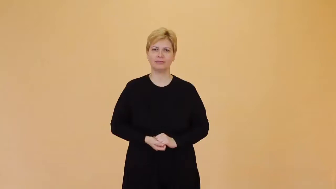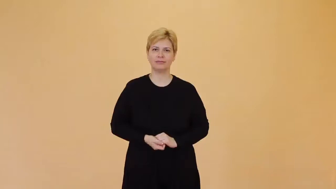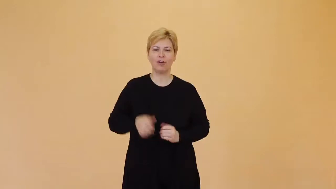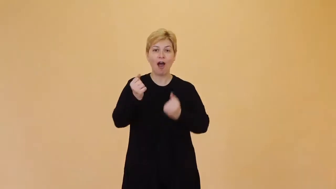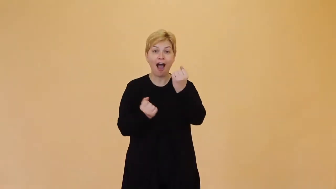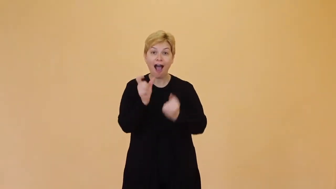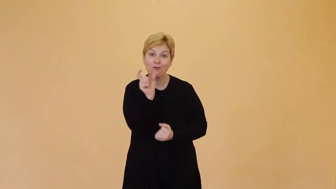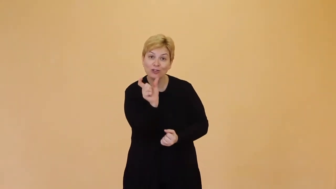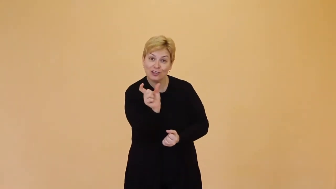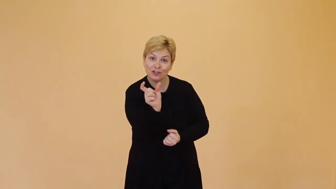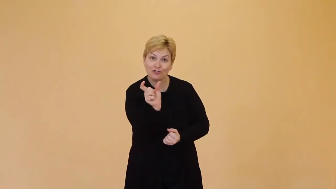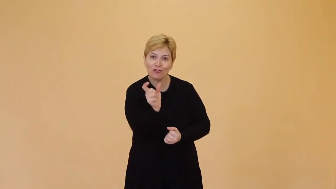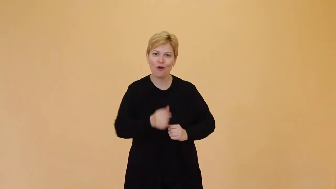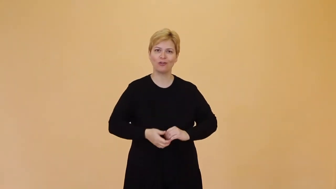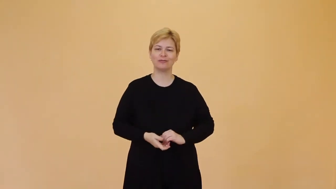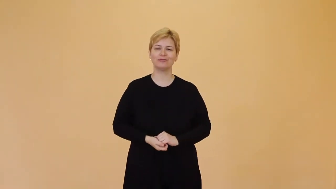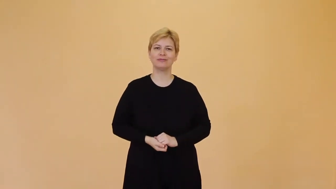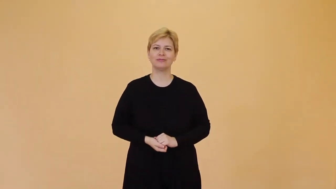autíčko